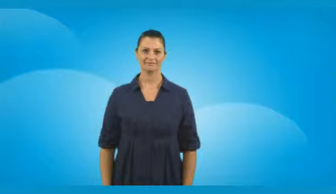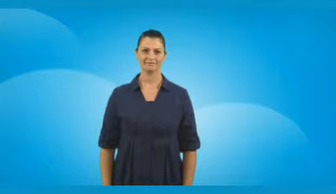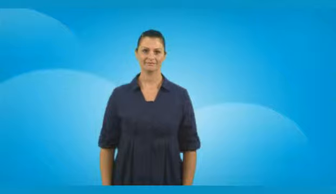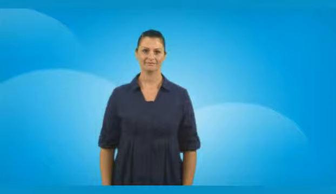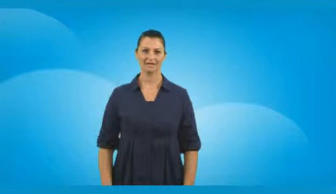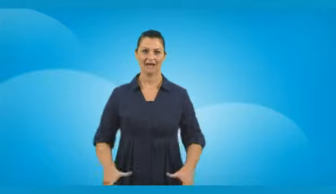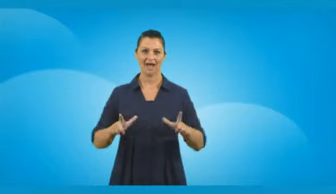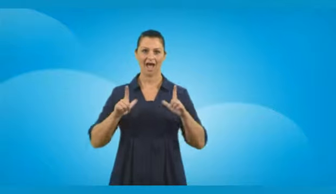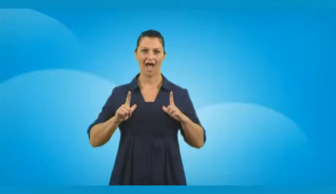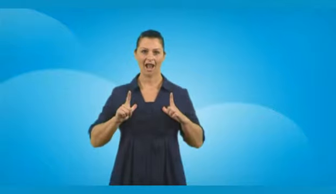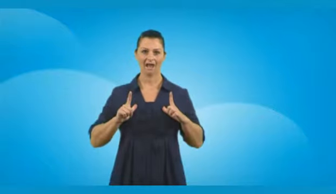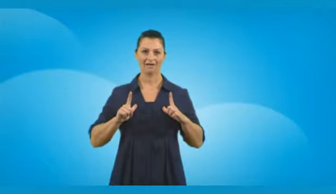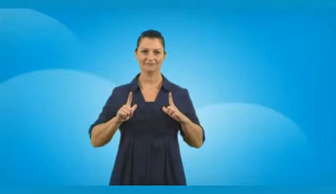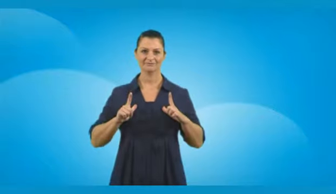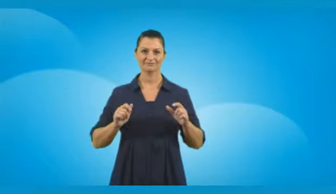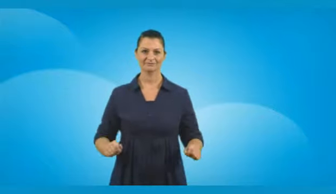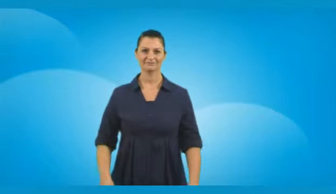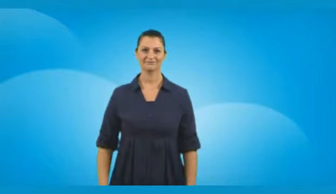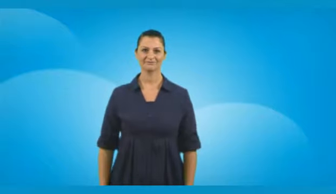Áll